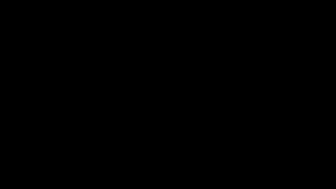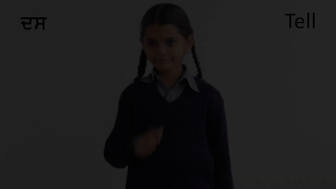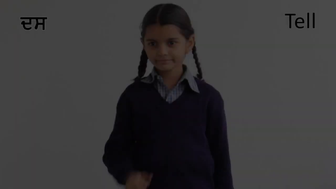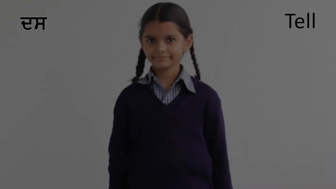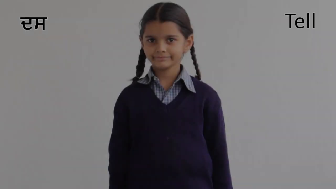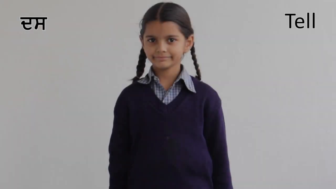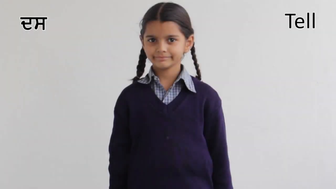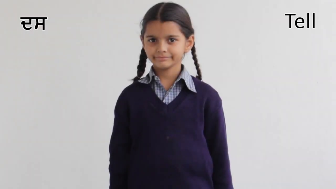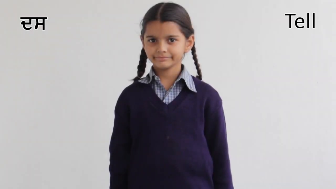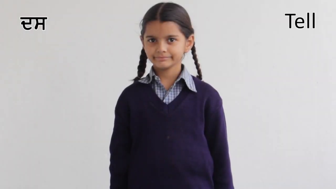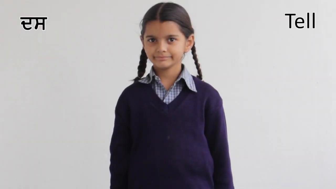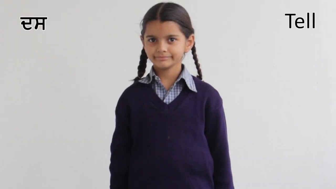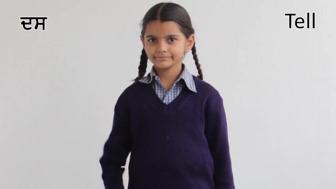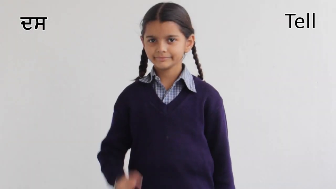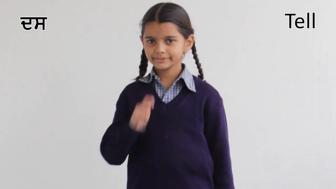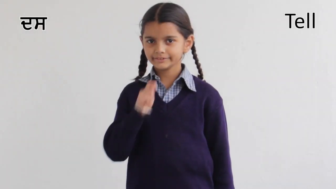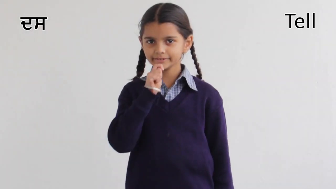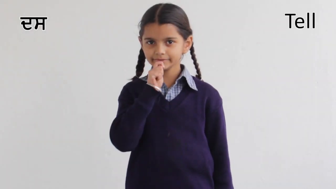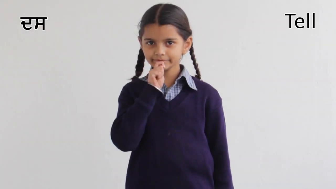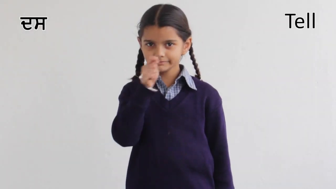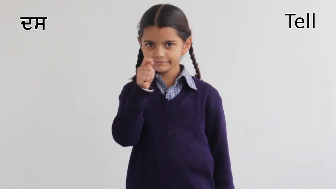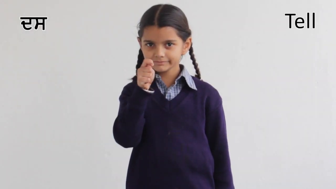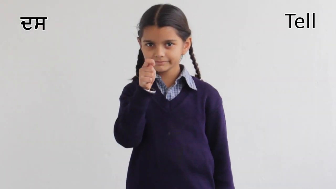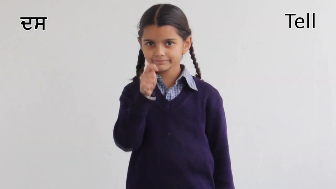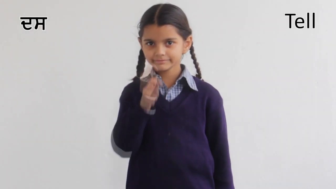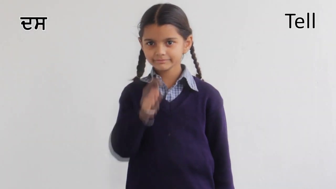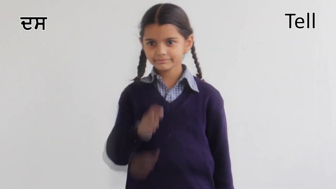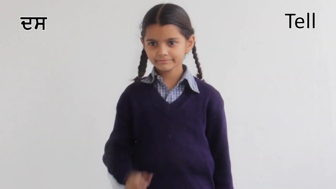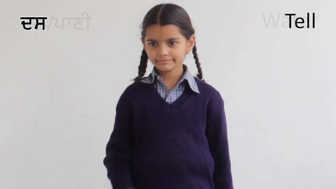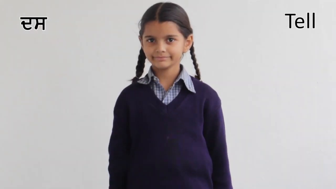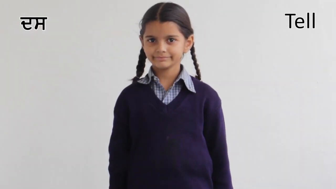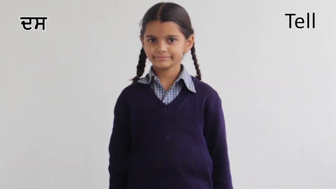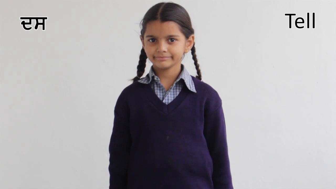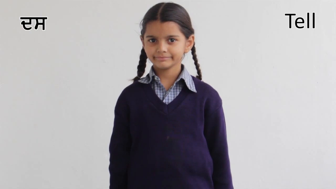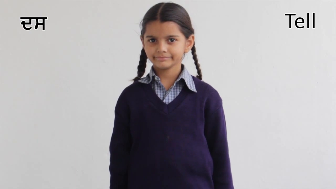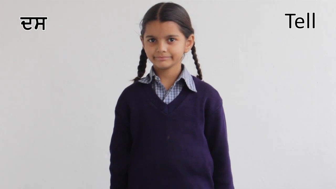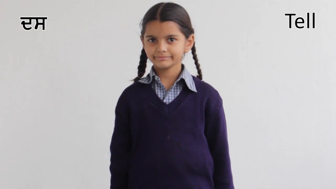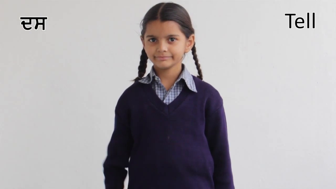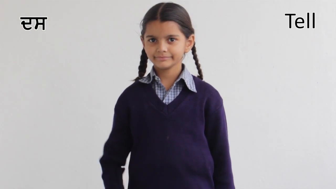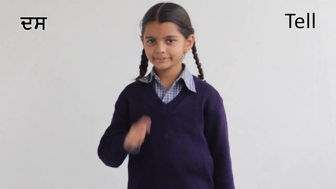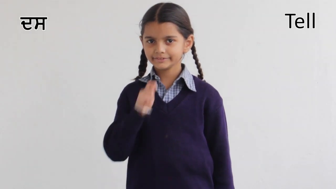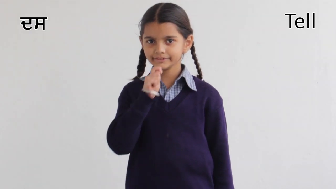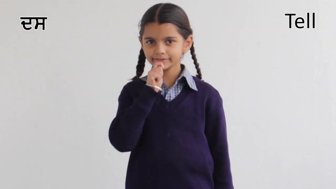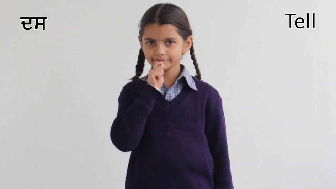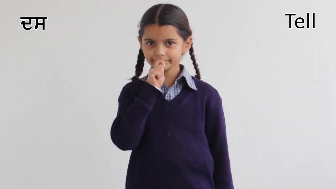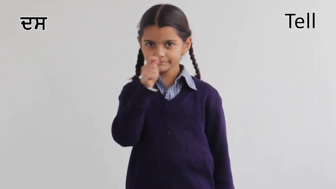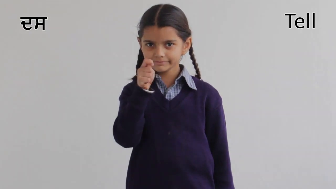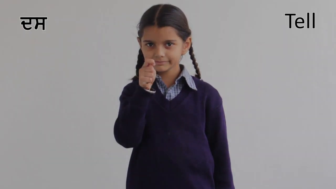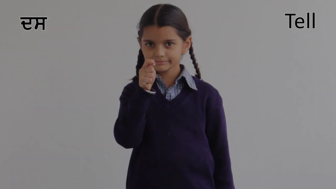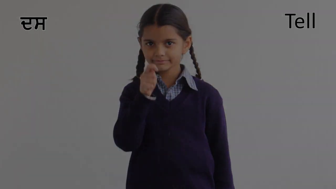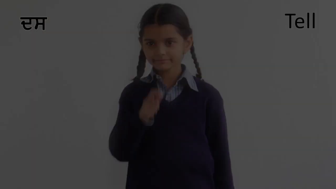ਦੱਸ